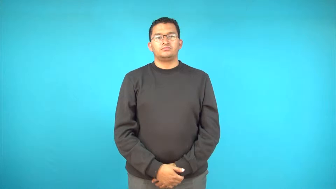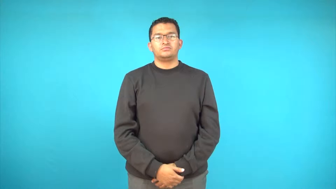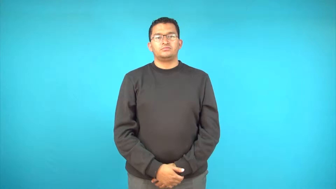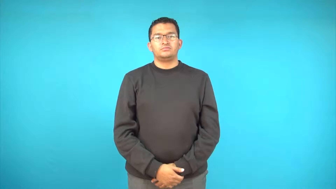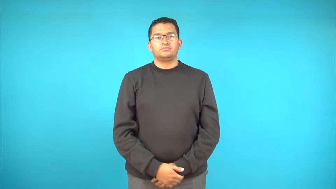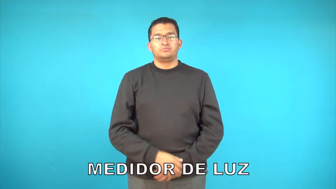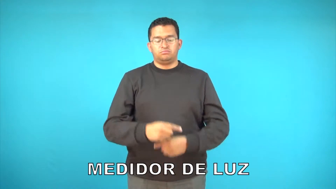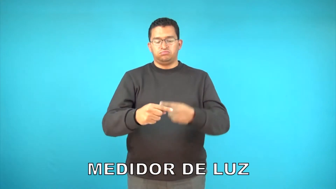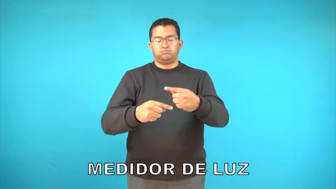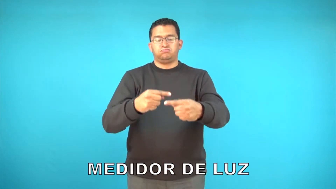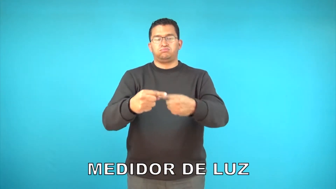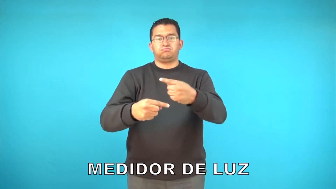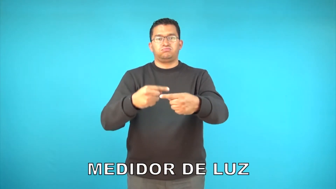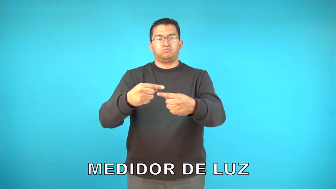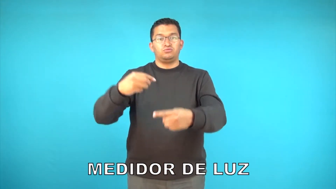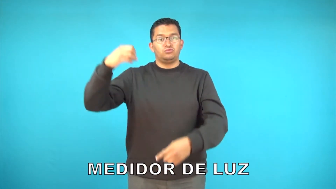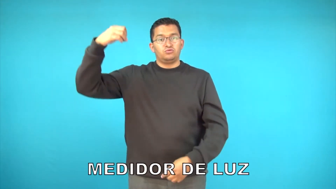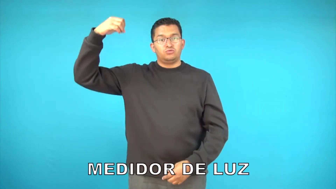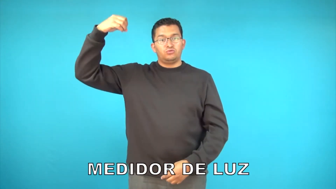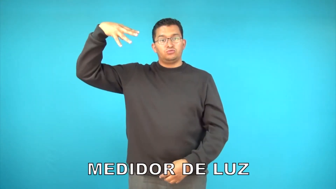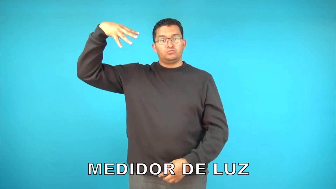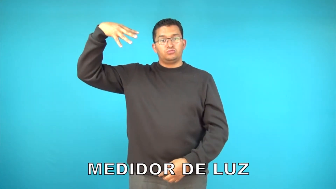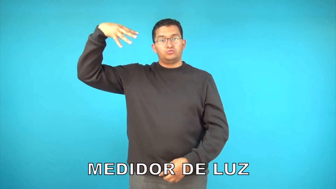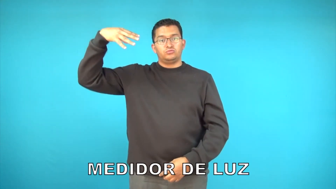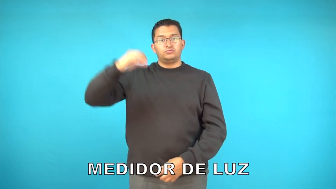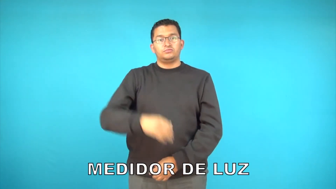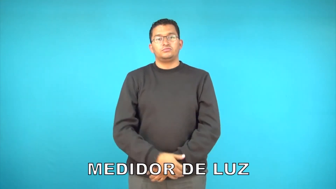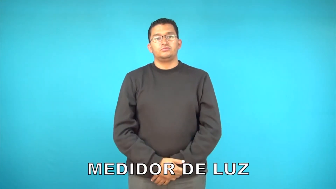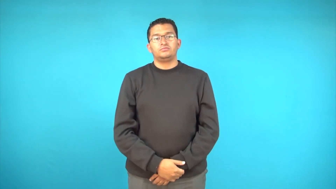MEDIDOR DE LUZ